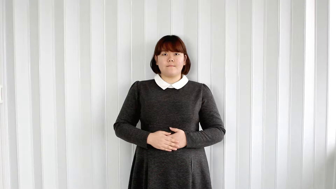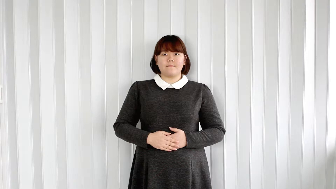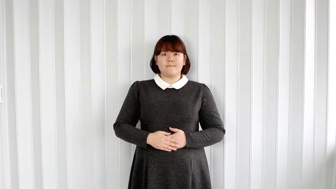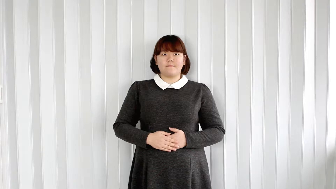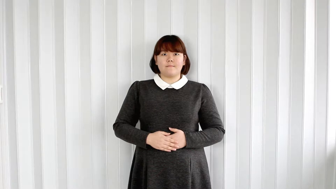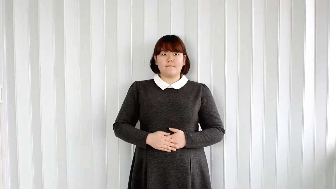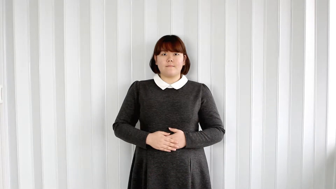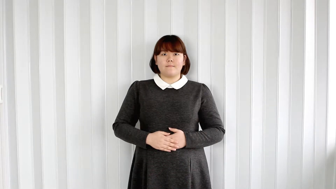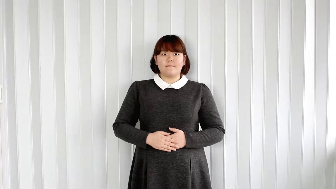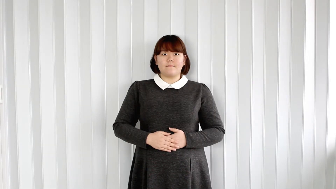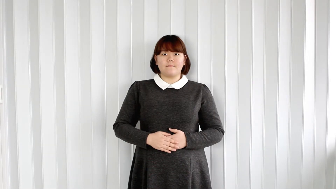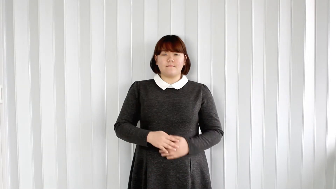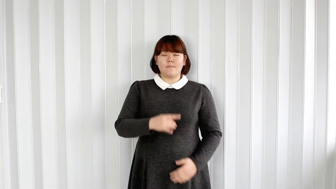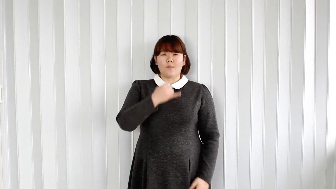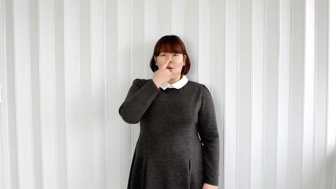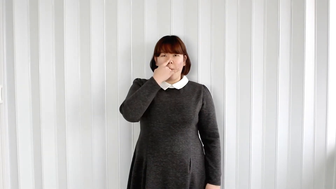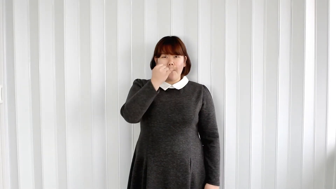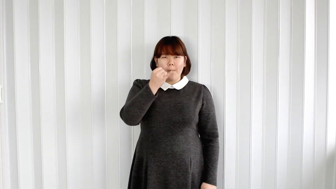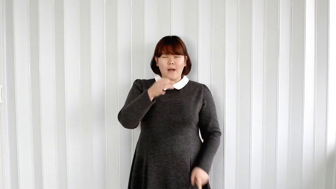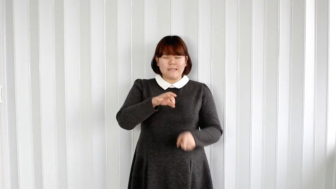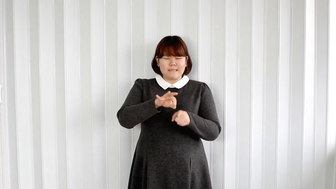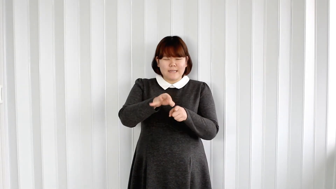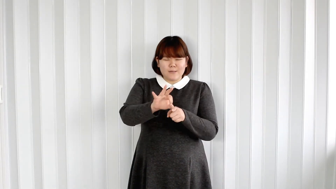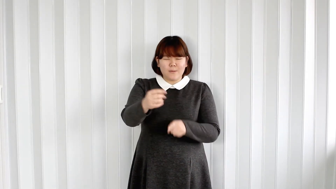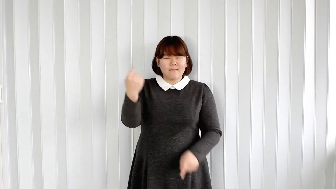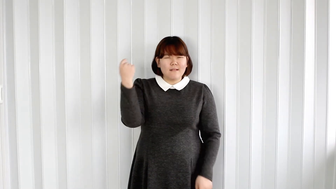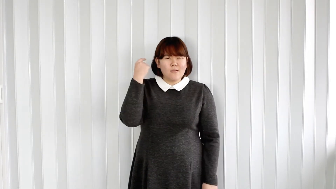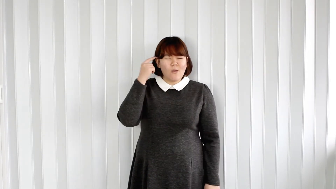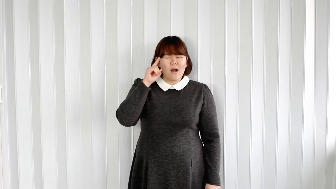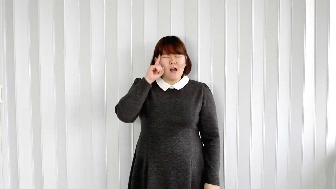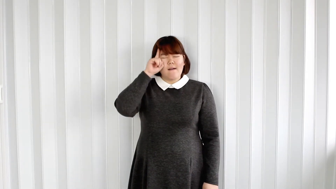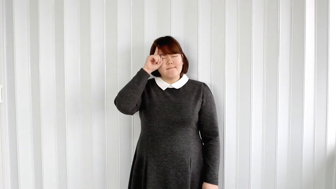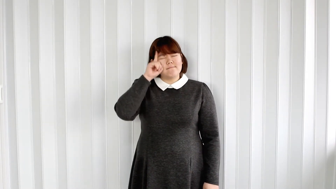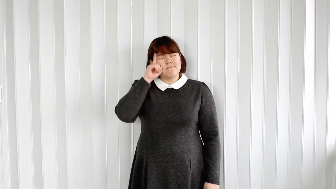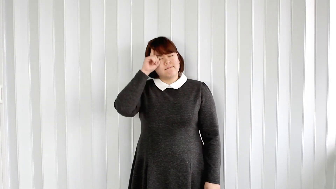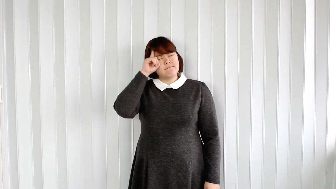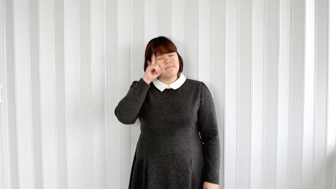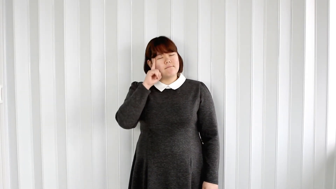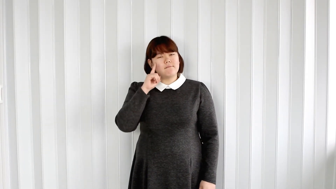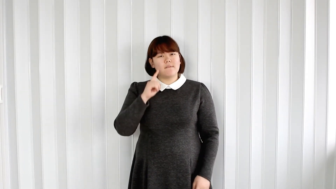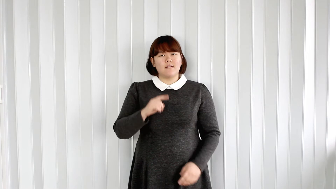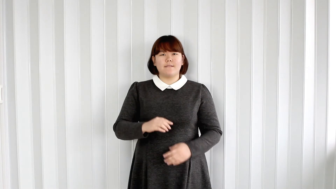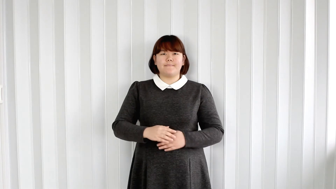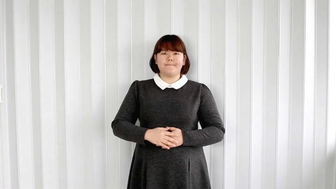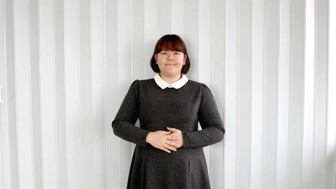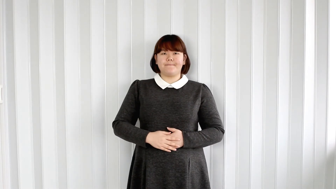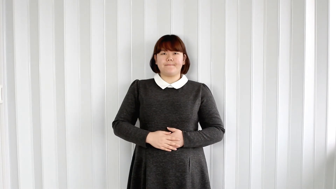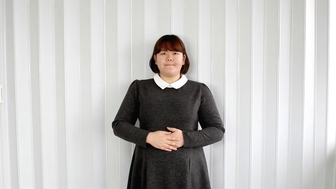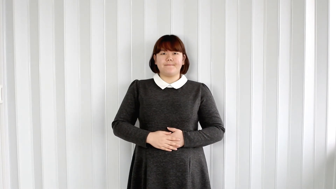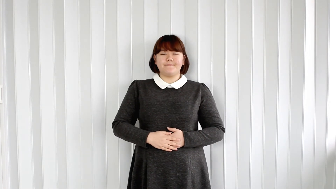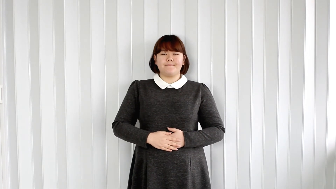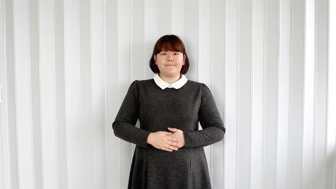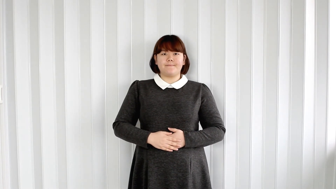엄마한테잔소리를들었더니짜증나